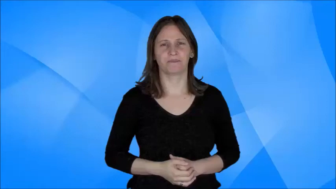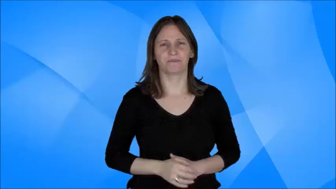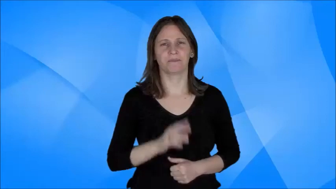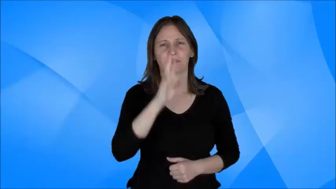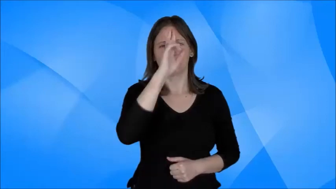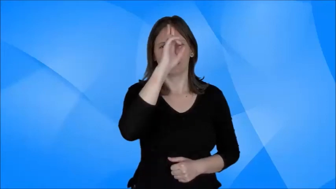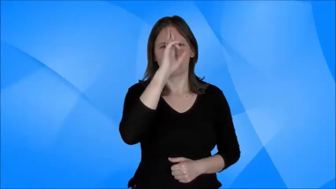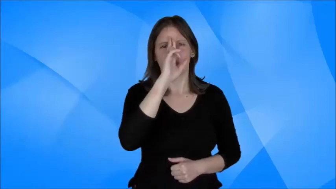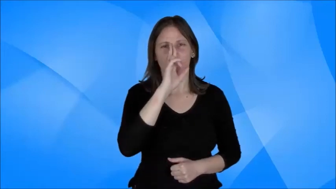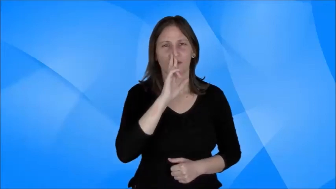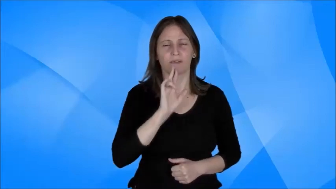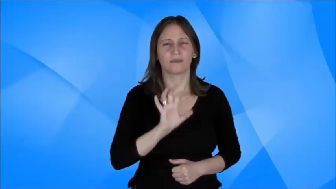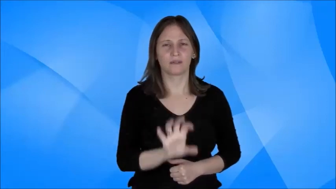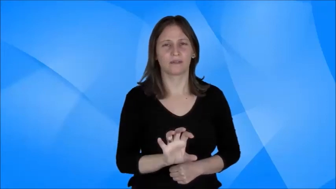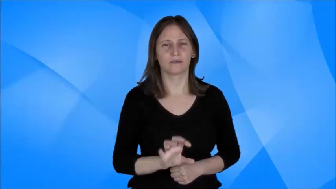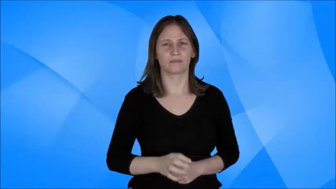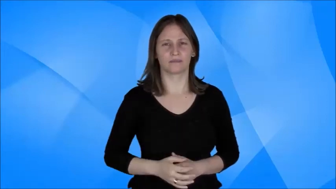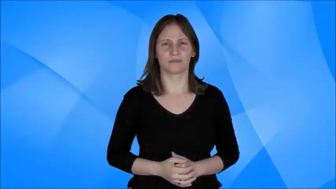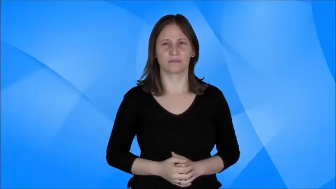RACISMO